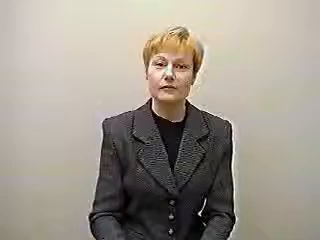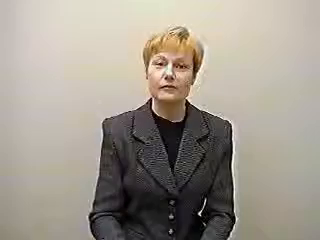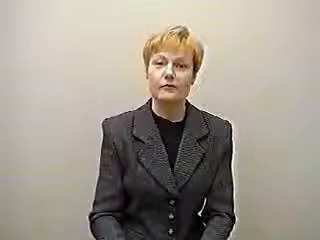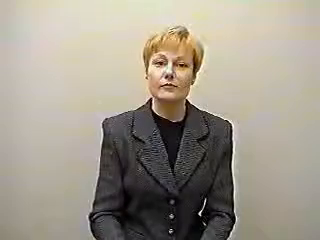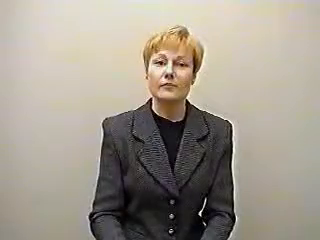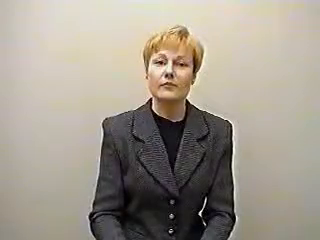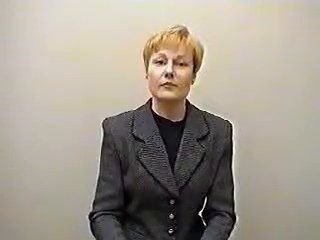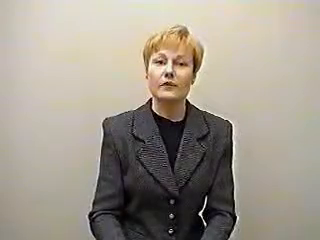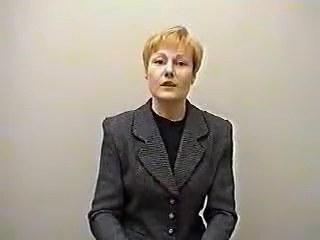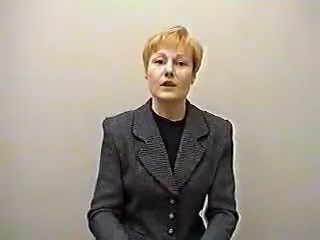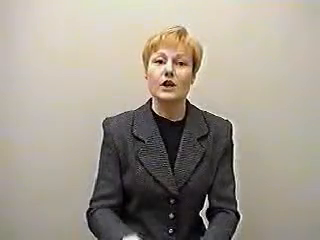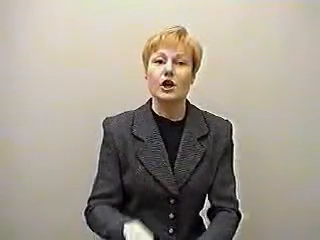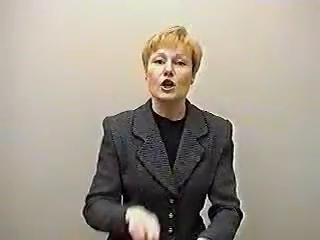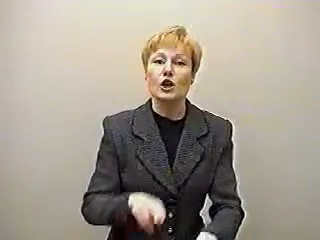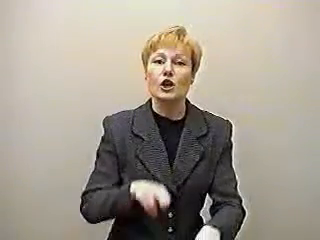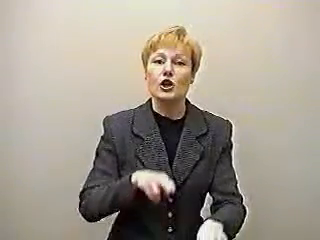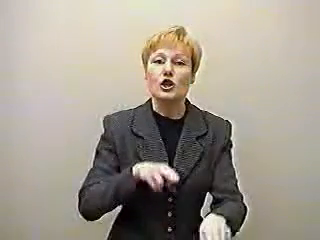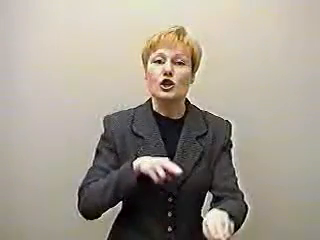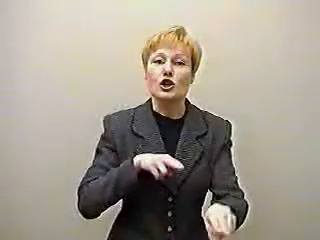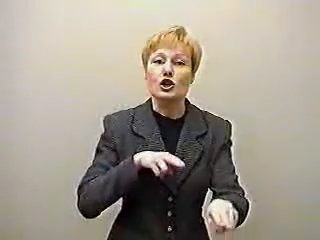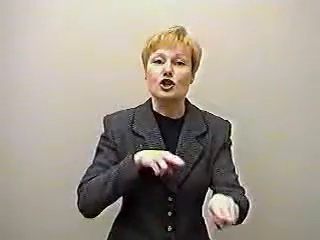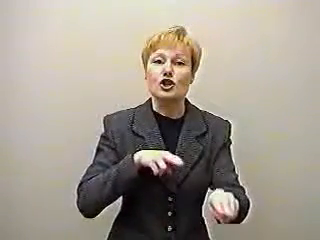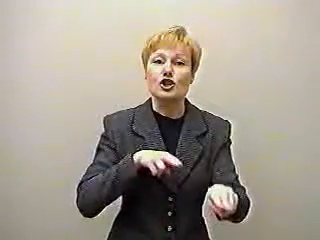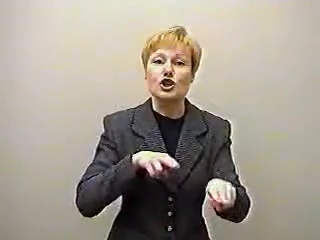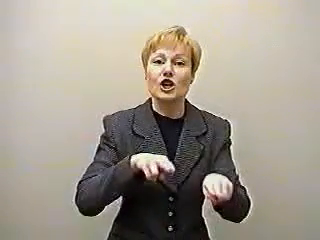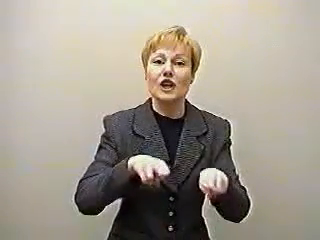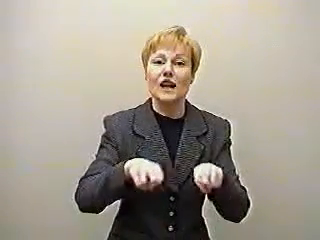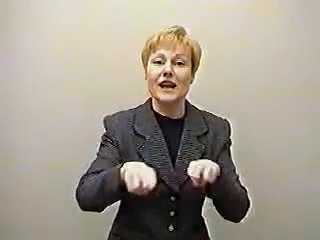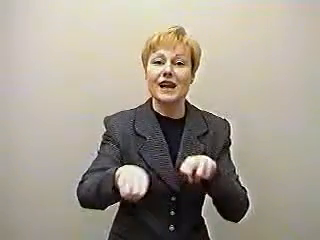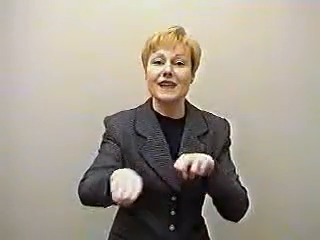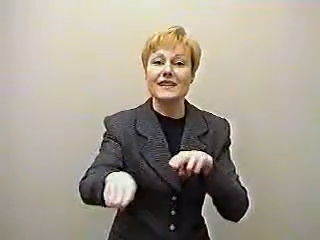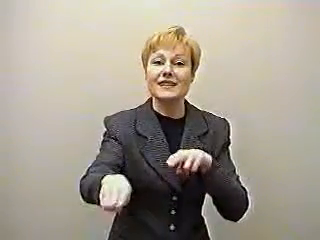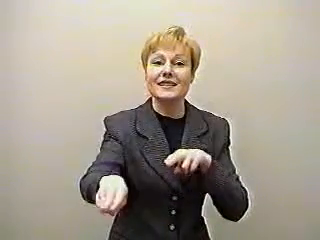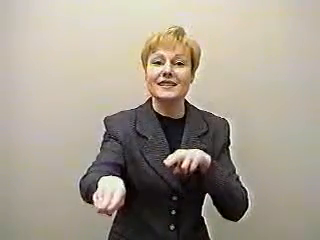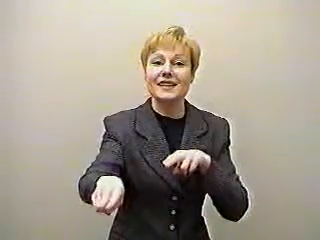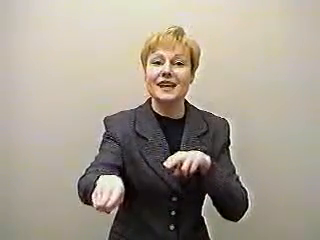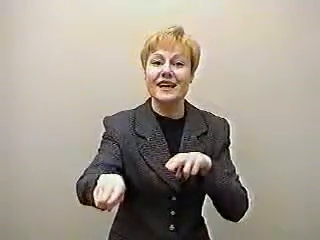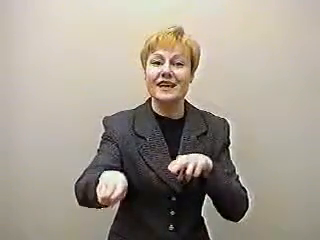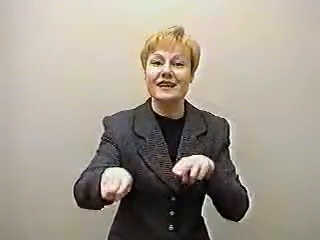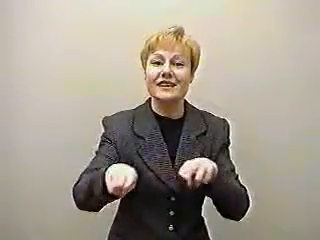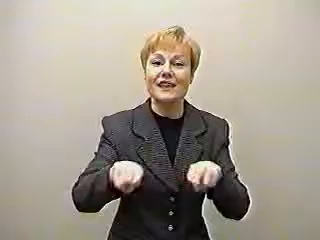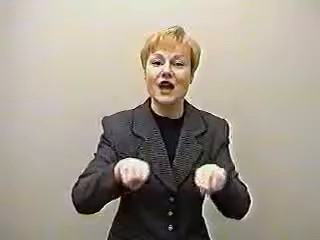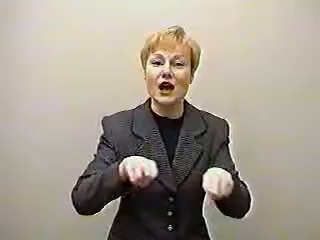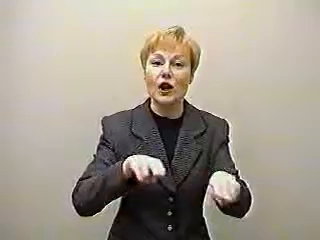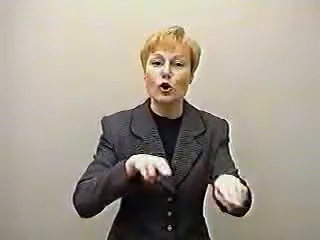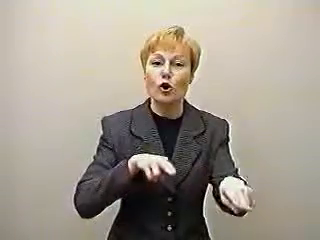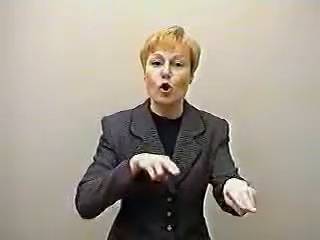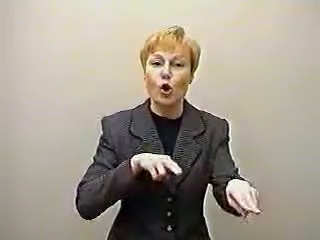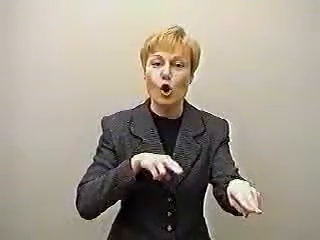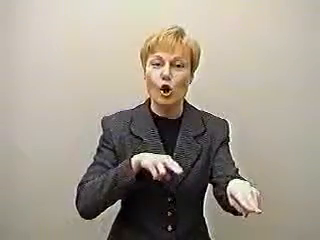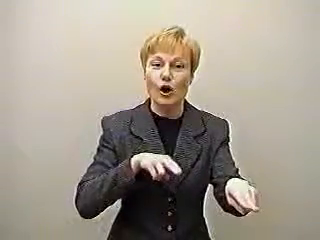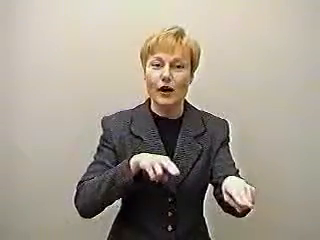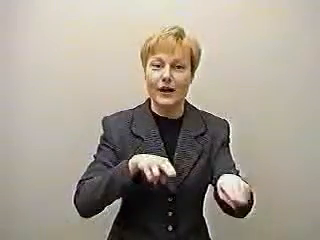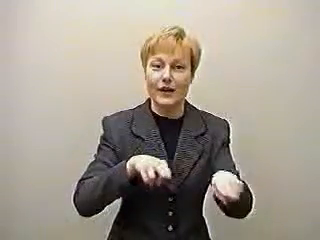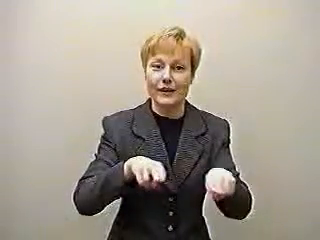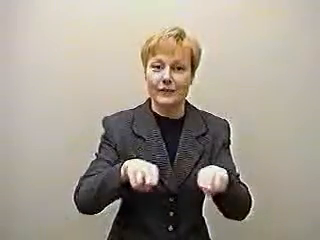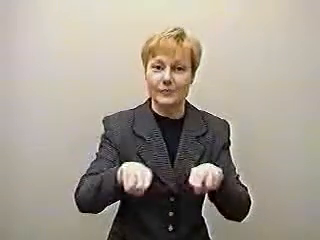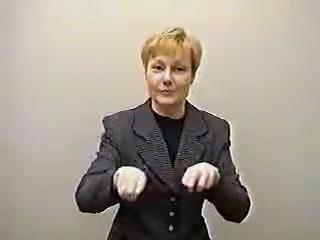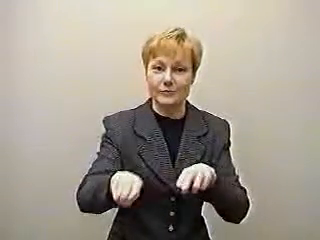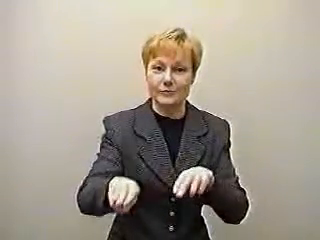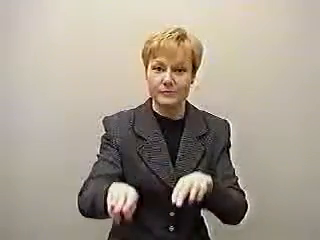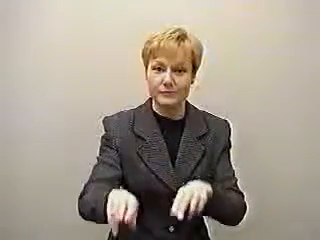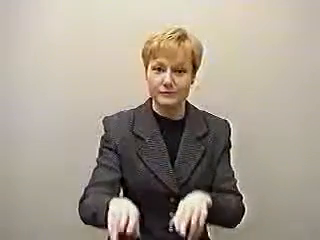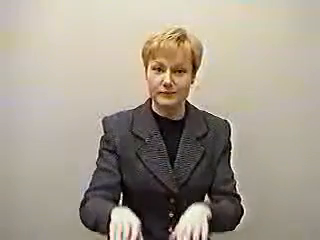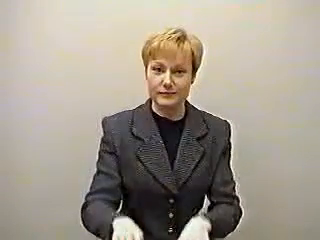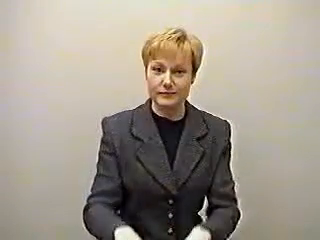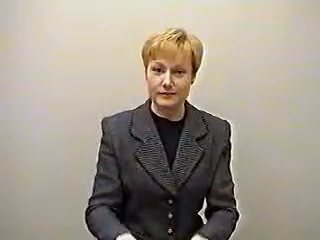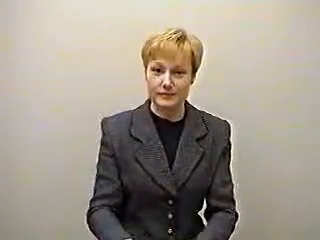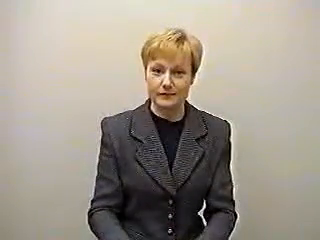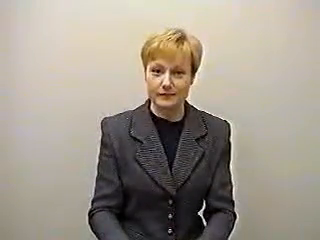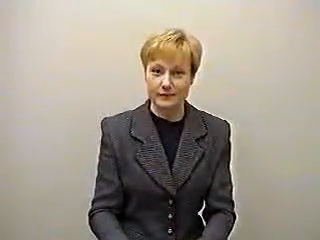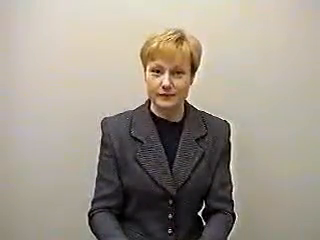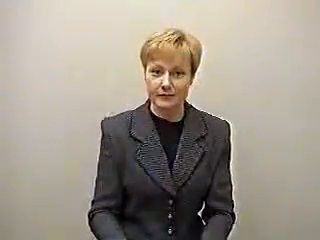железная дорога